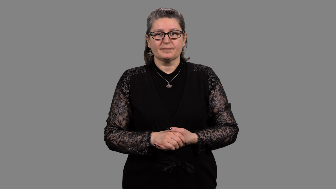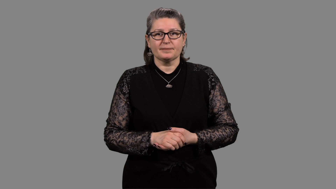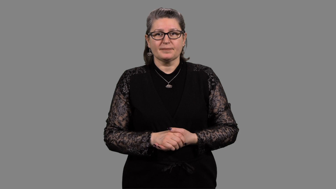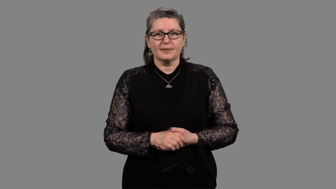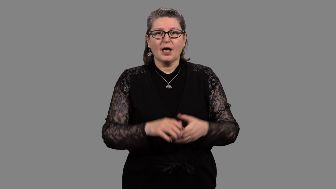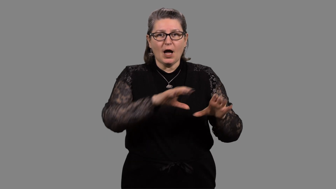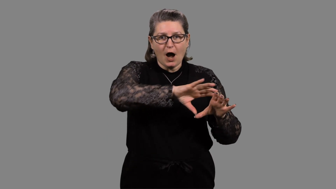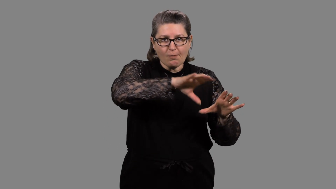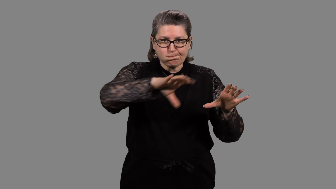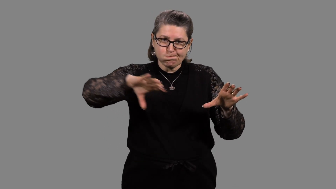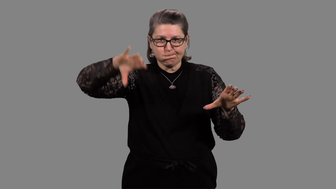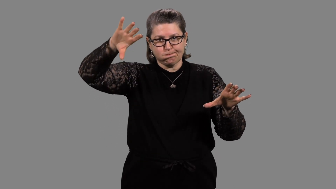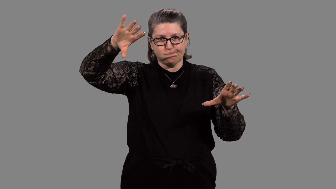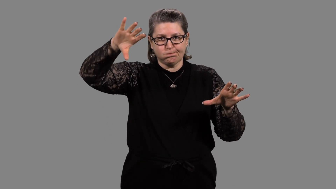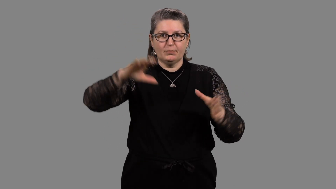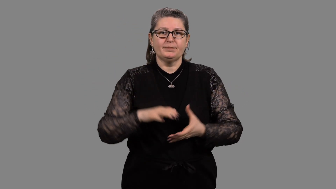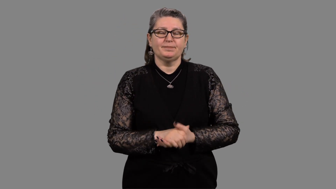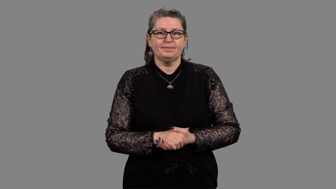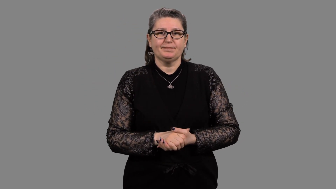Brotabelti